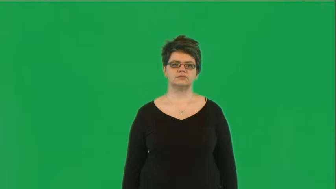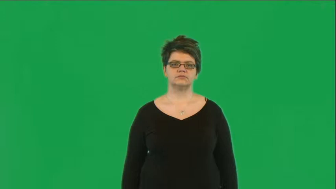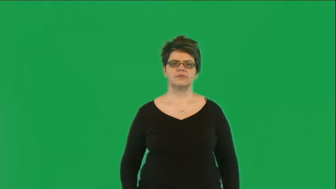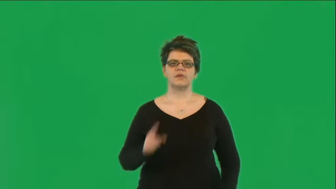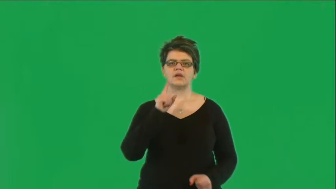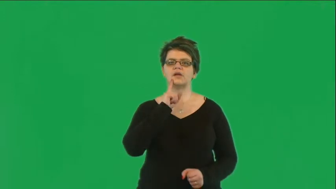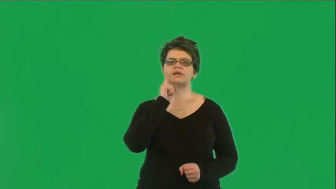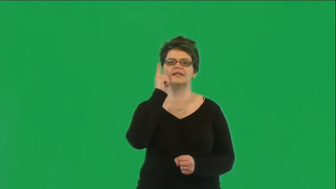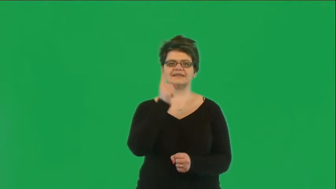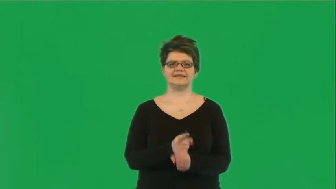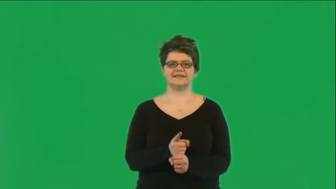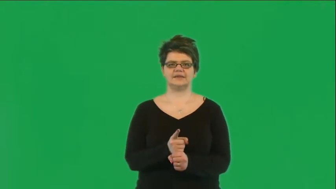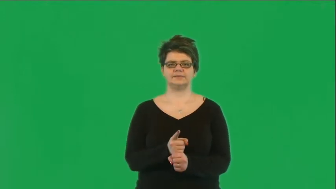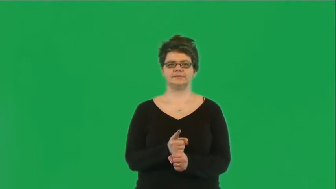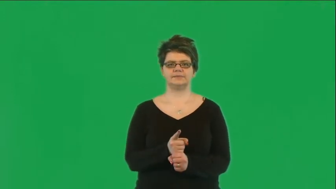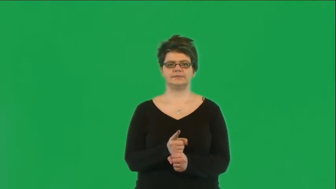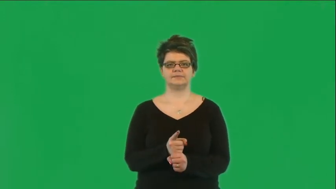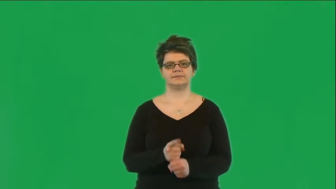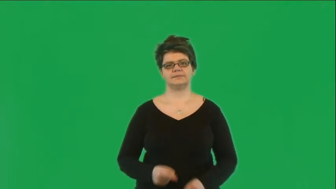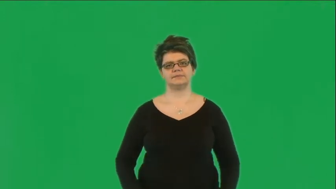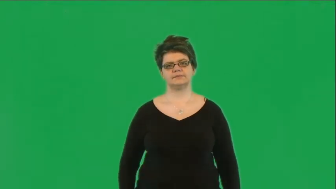decyzja